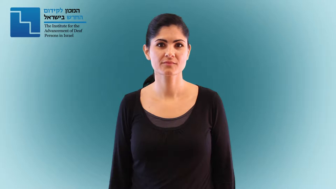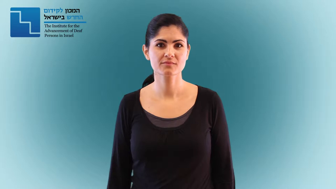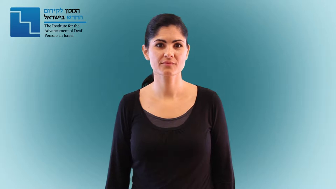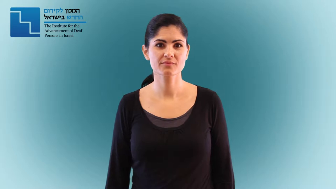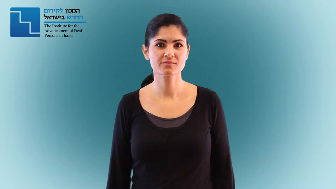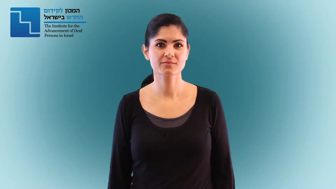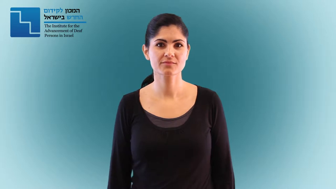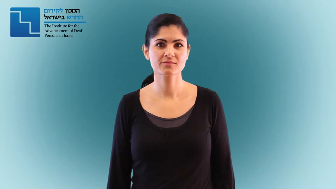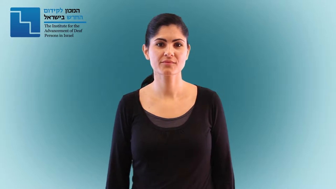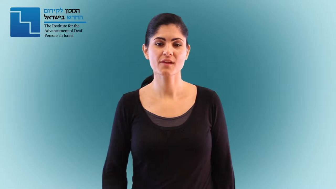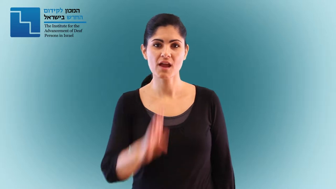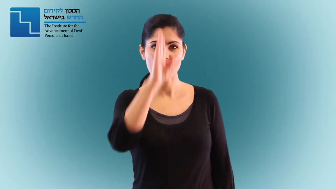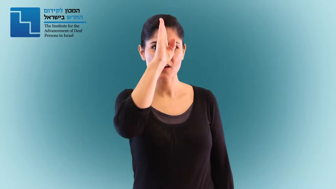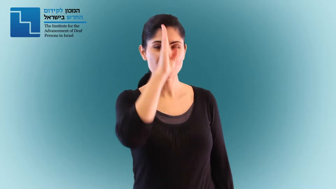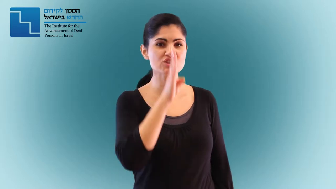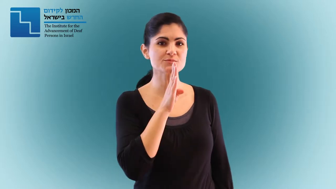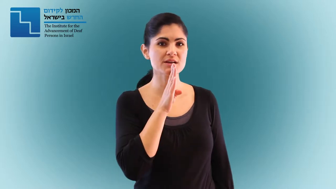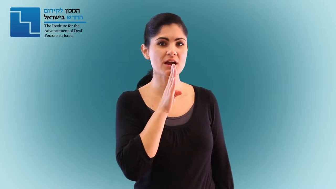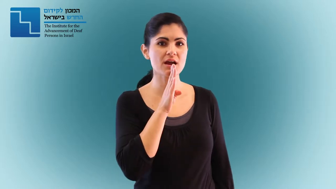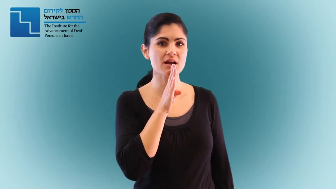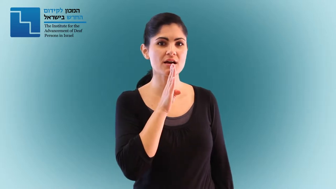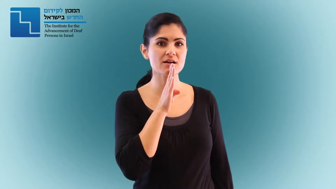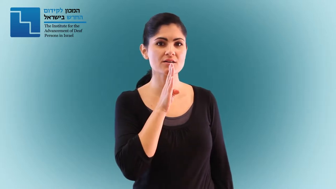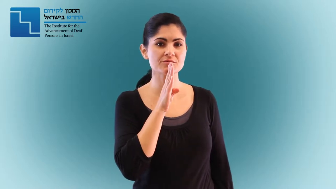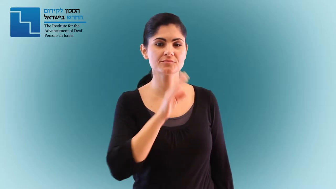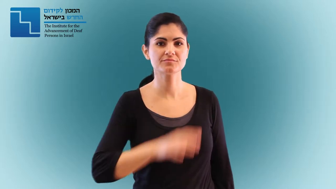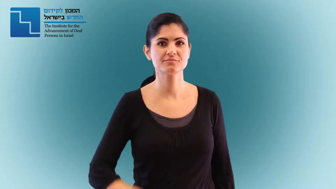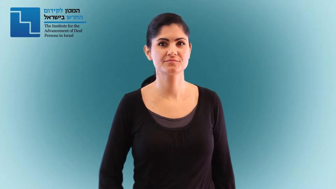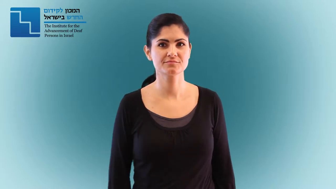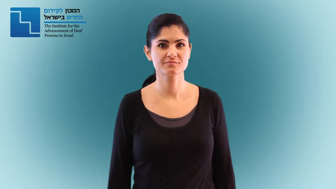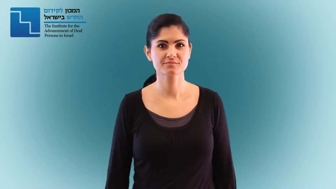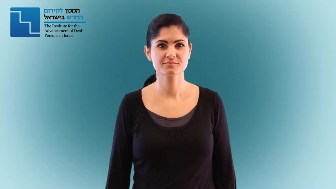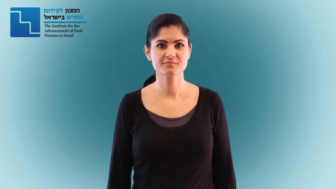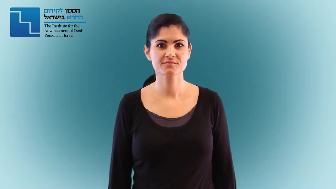כבד שמיעה